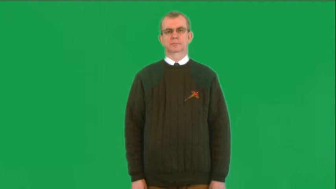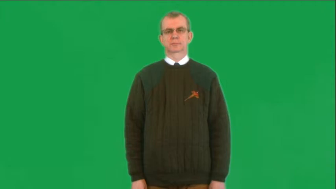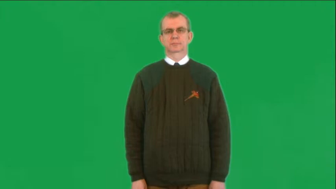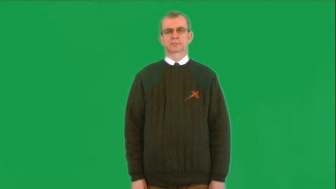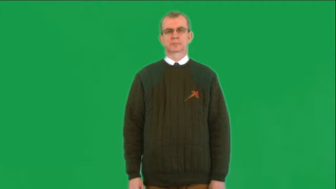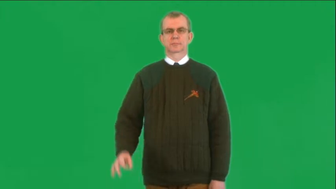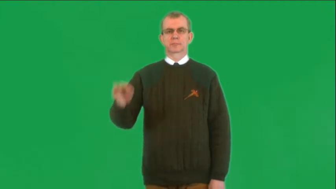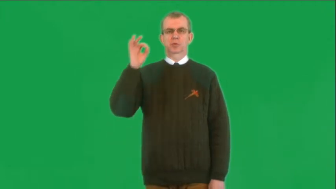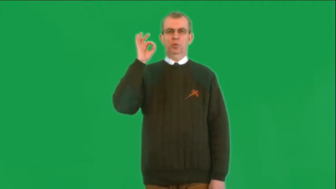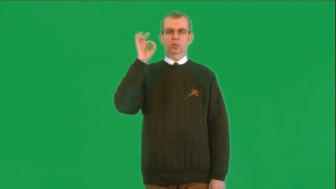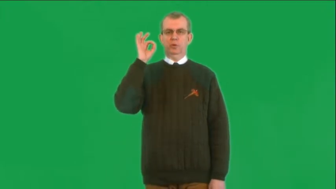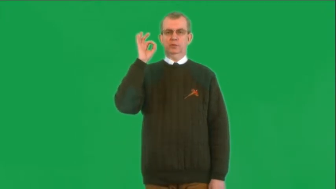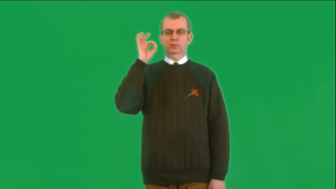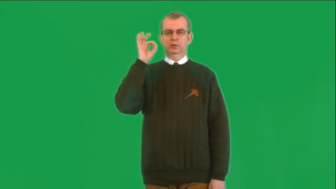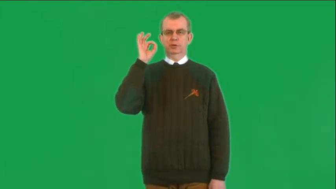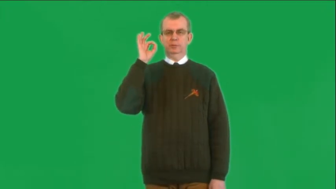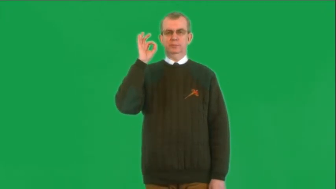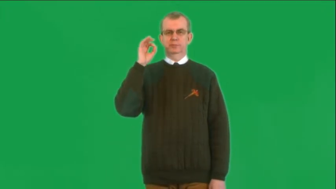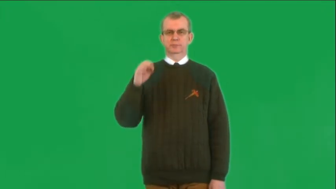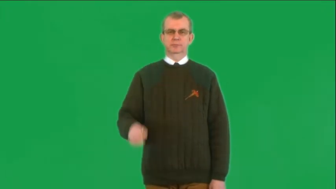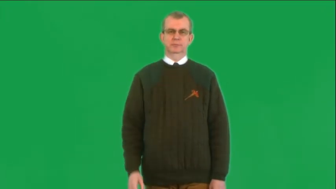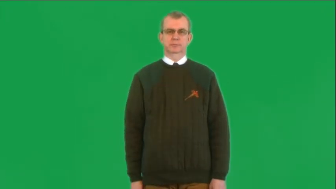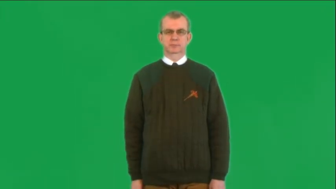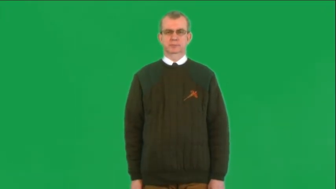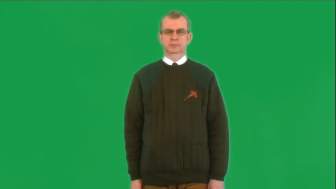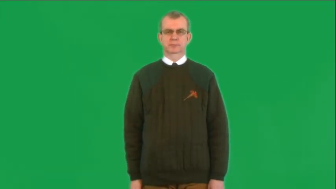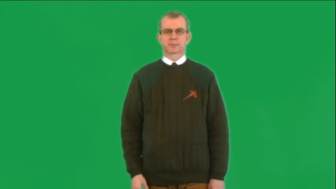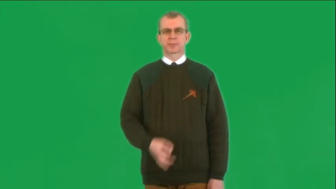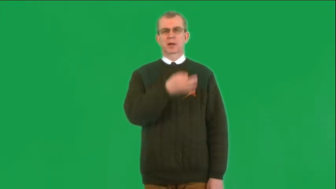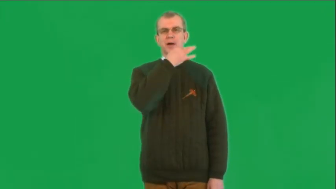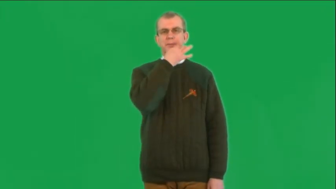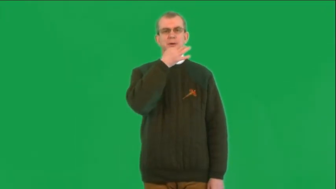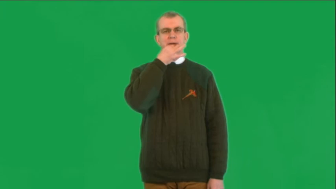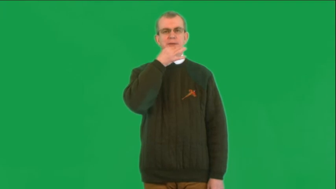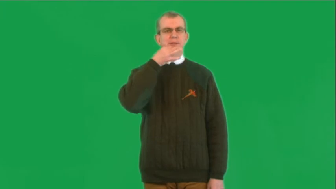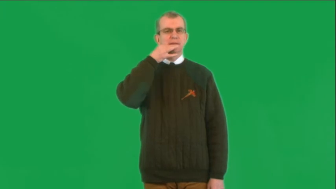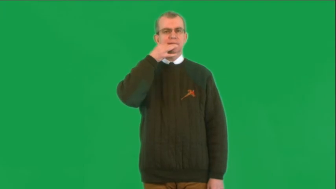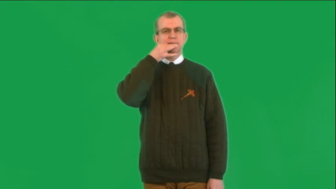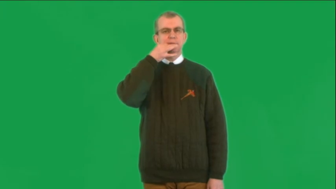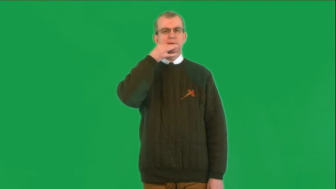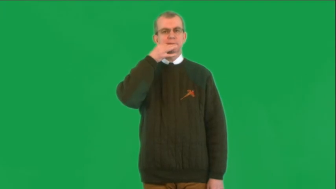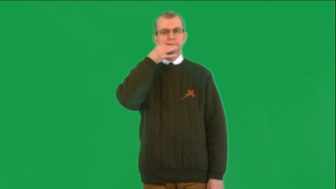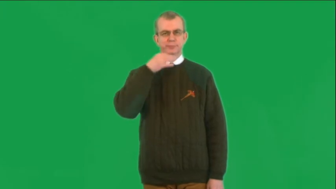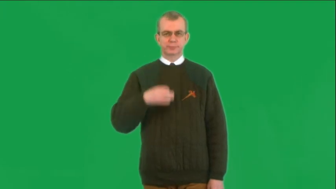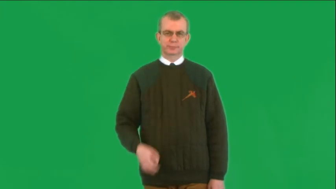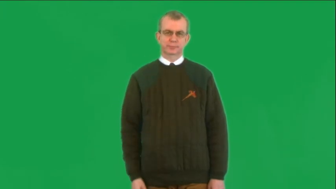aparat na zęby